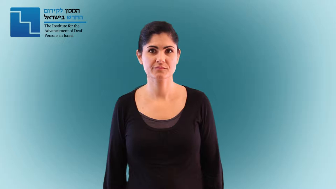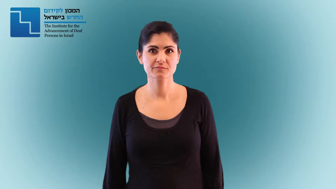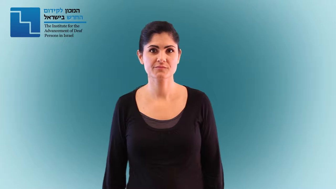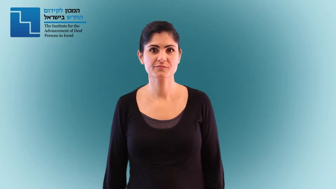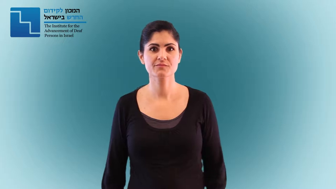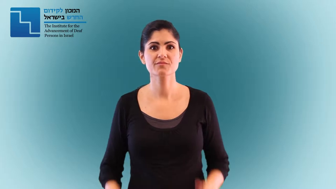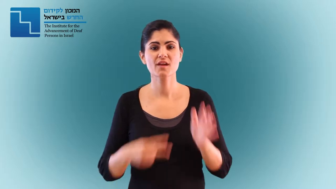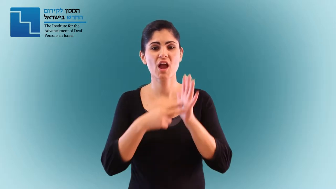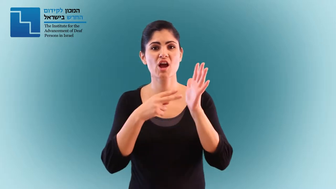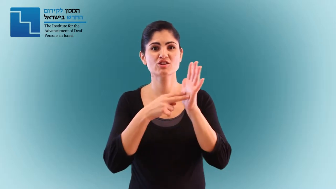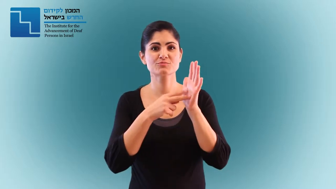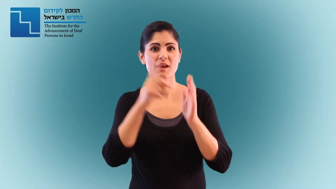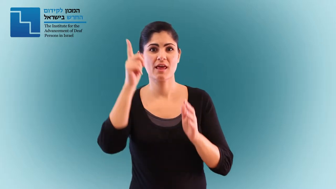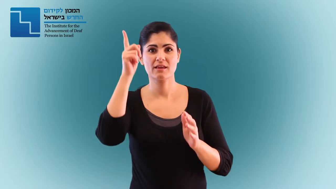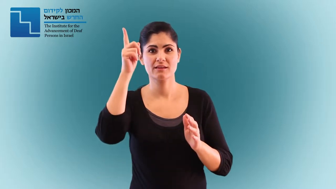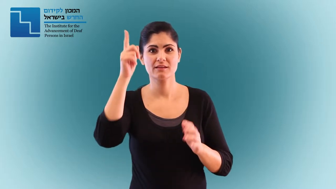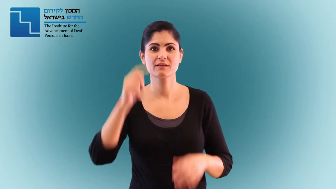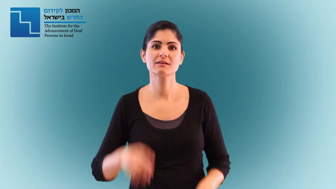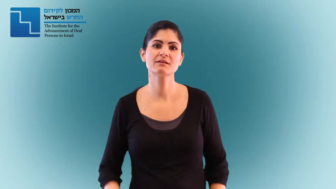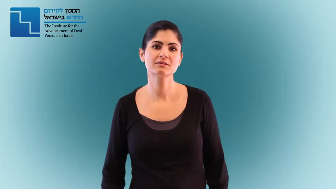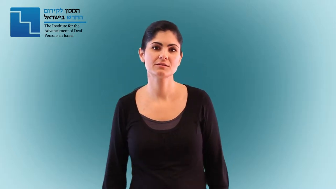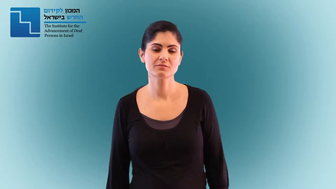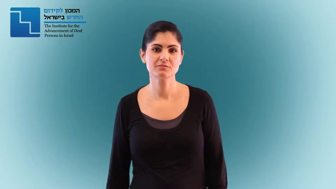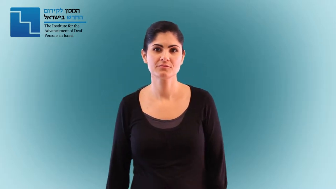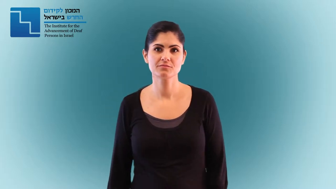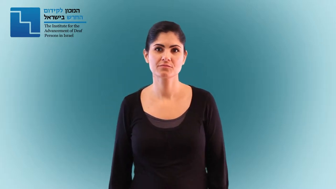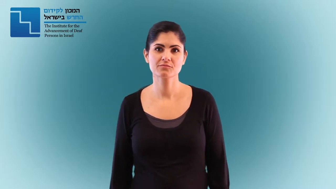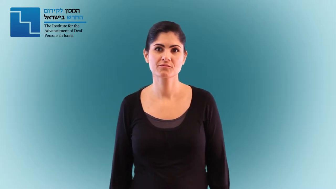חשמלאי